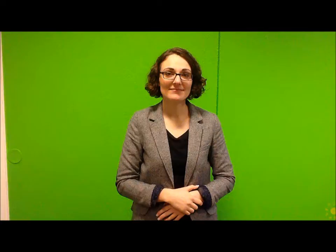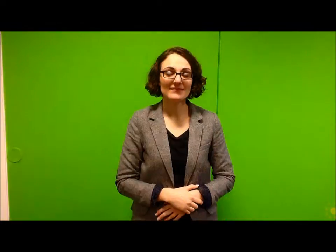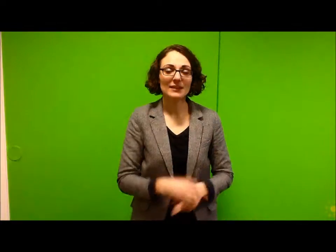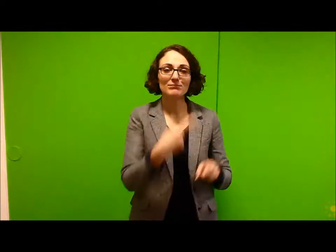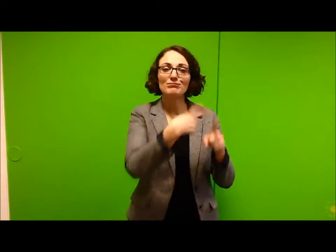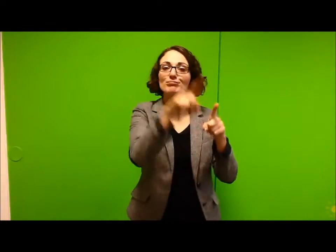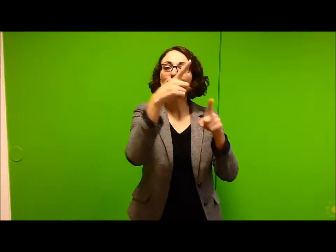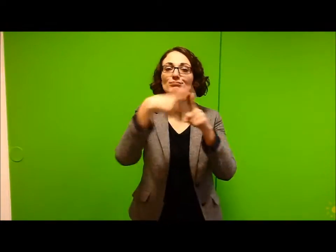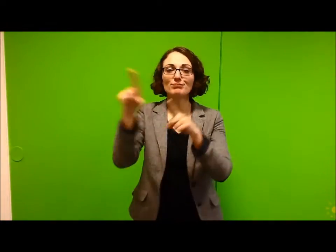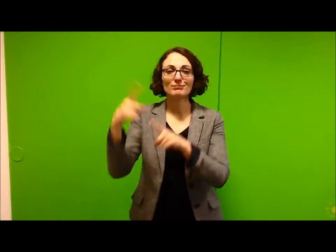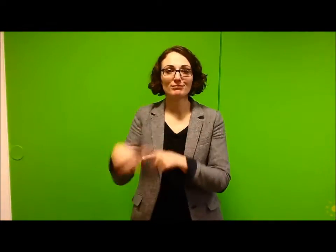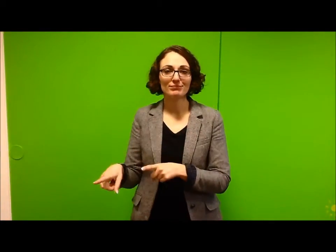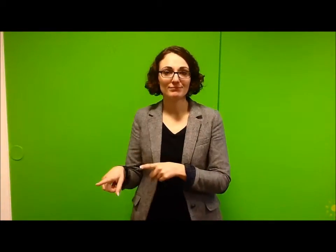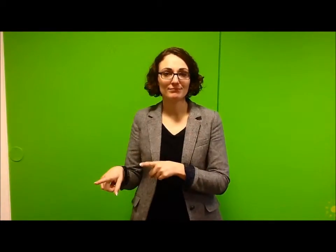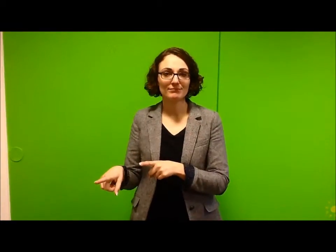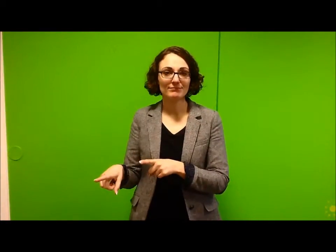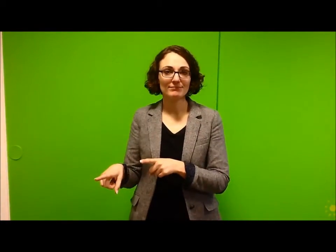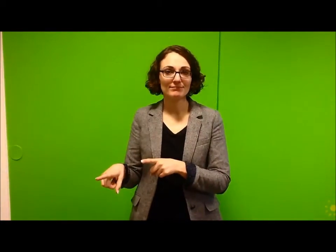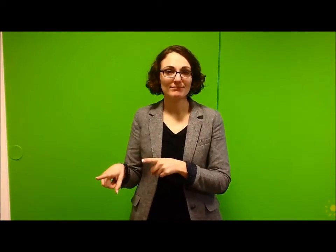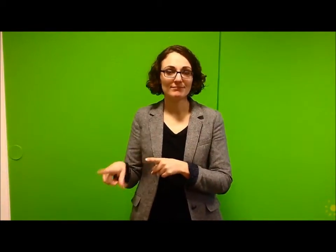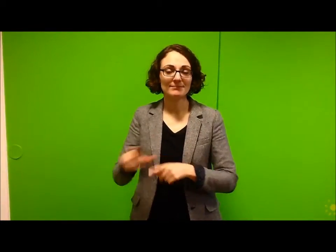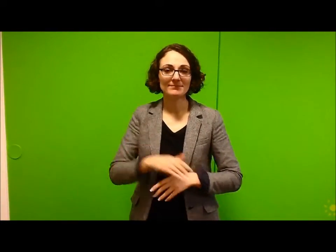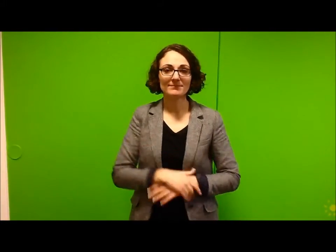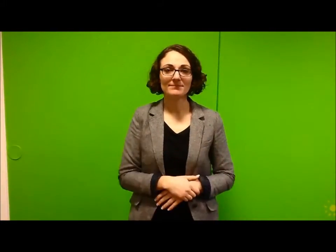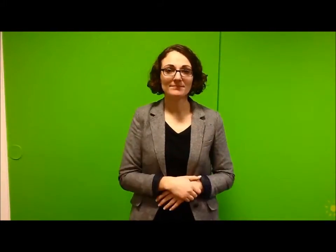Fjölbreytni